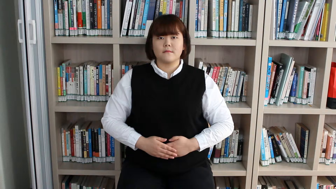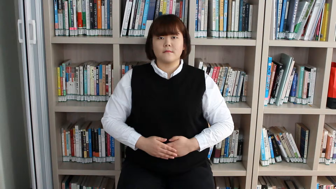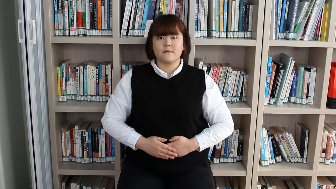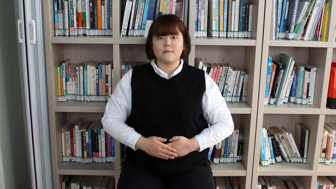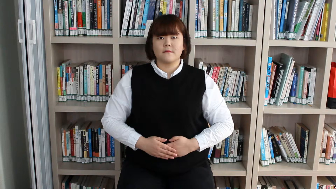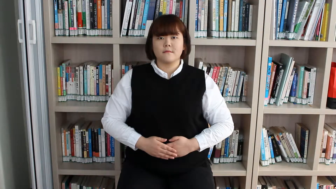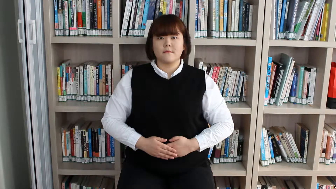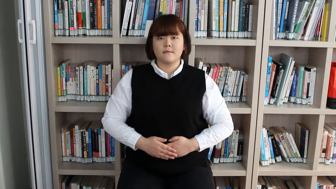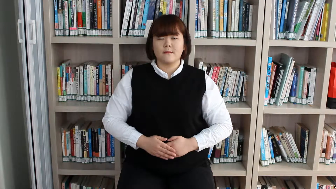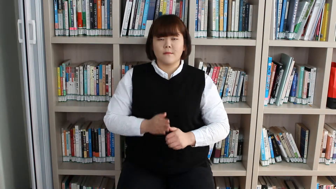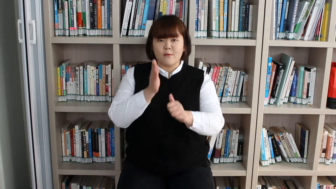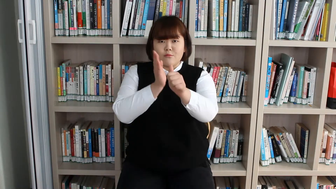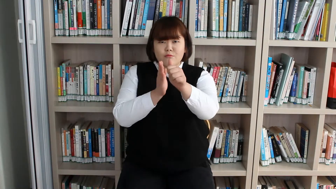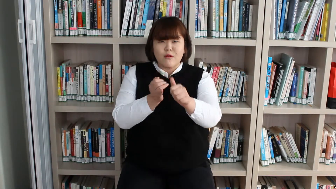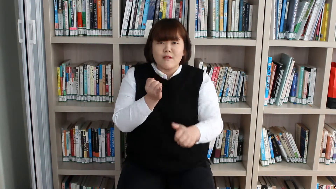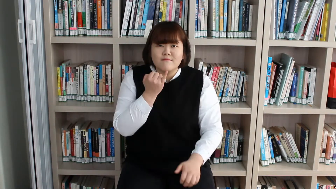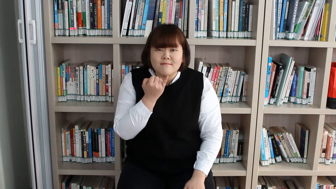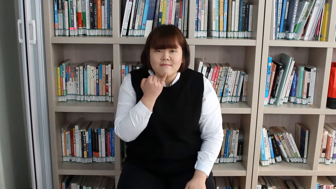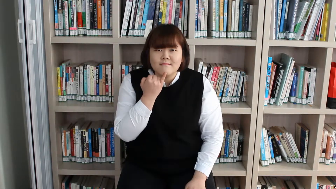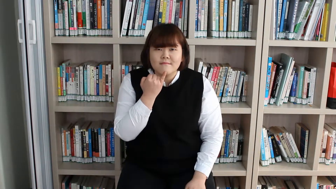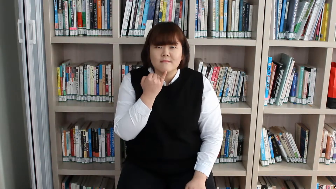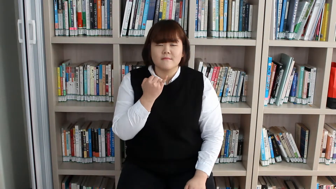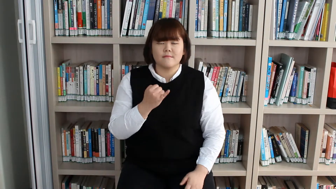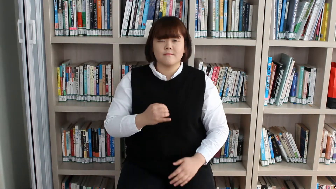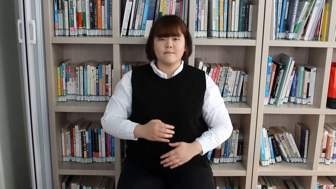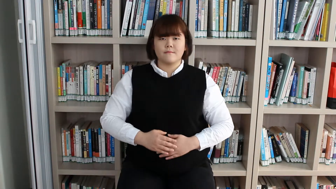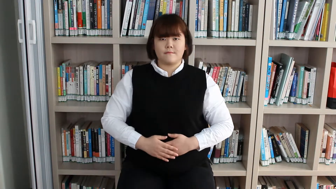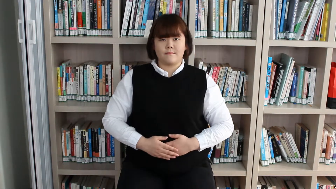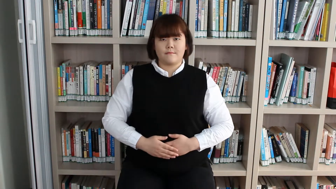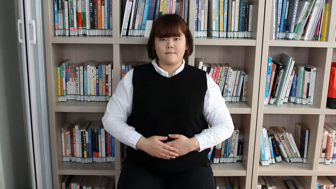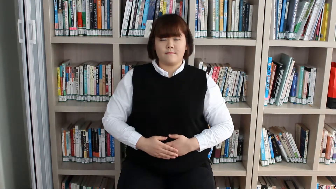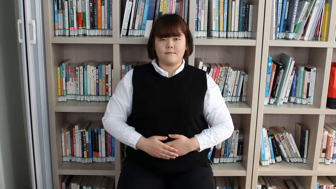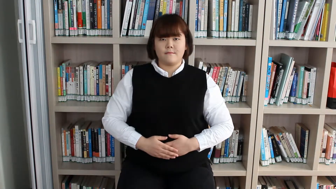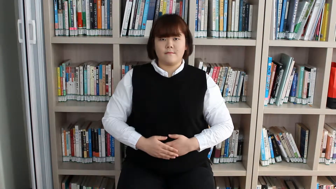부탁해도될까